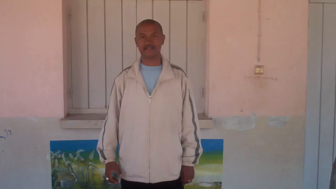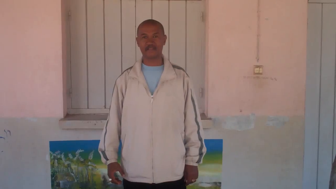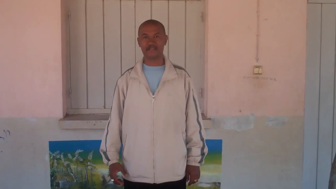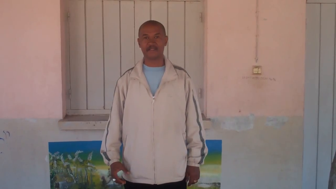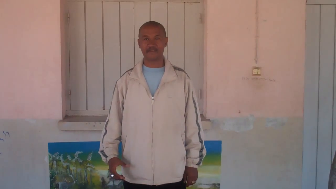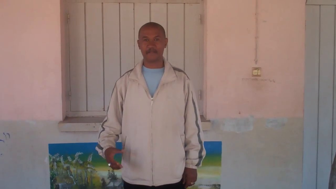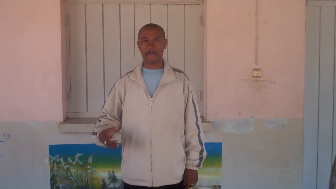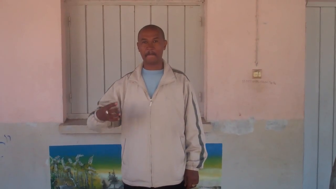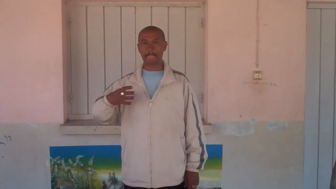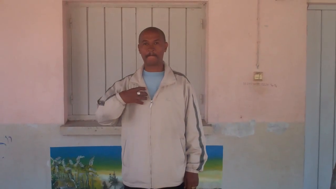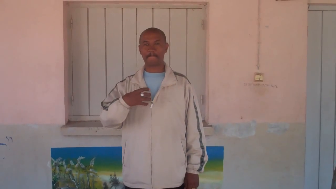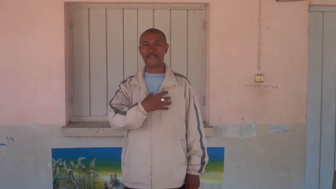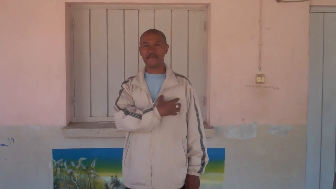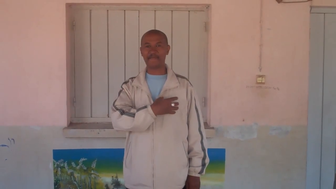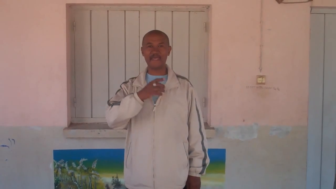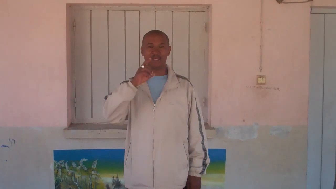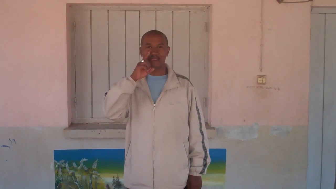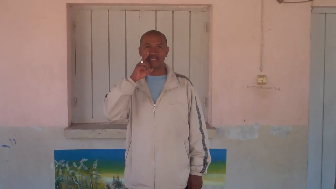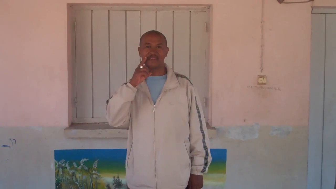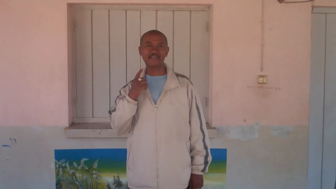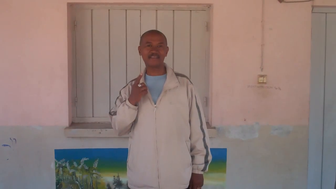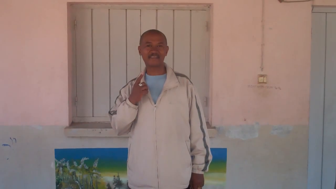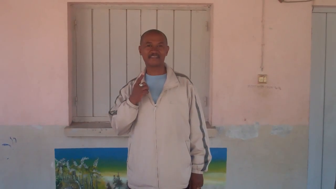mamabe